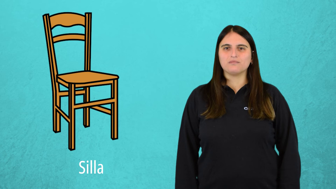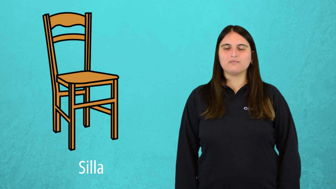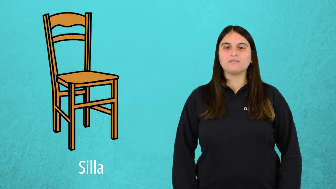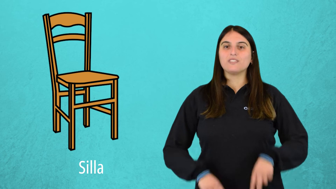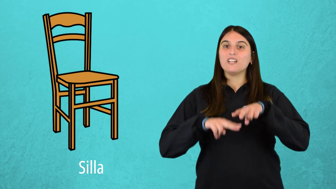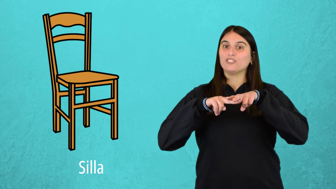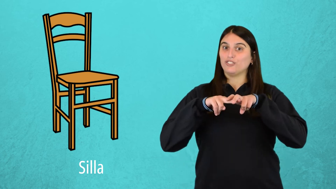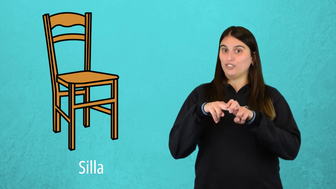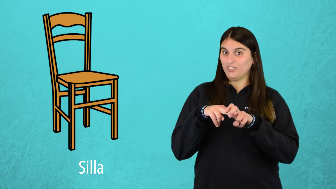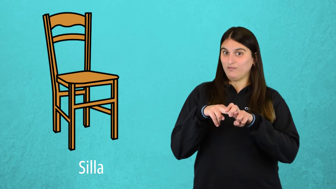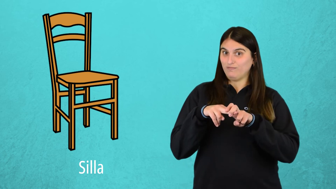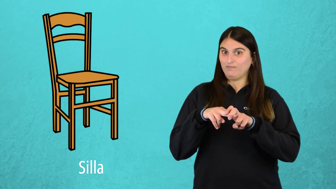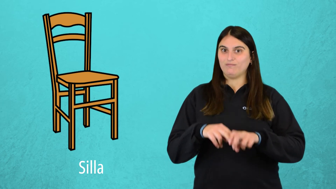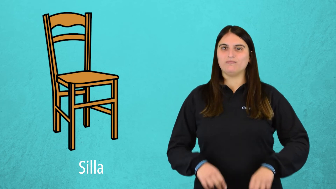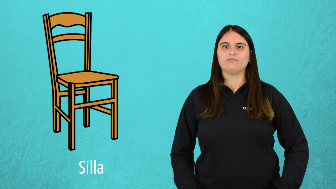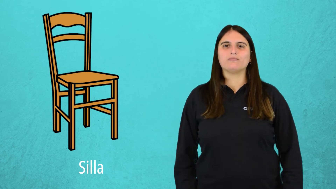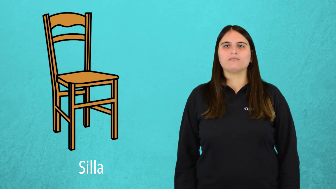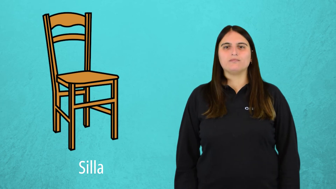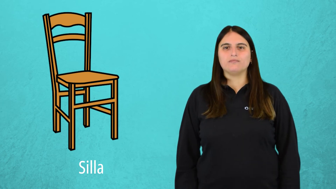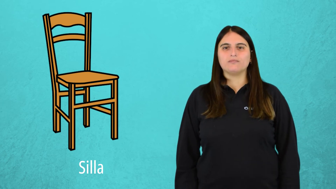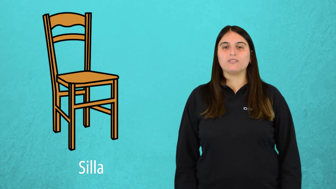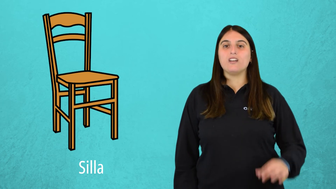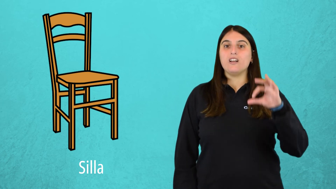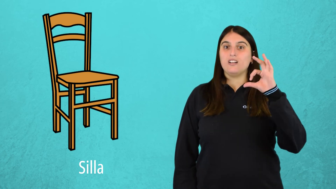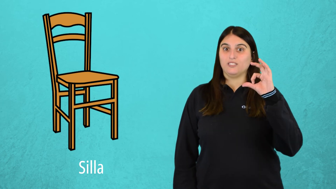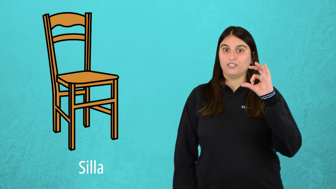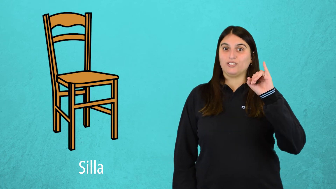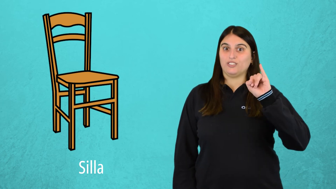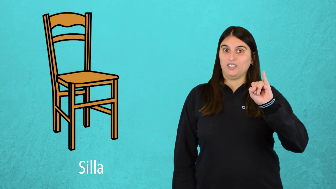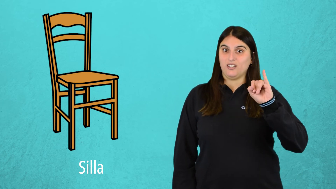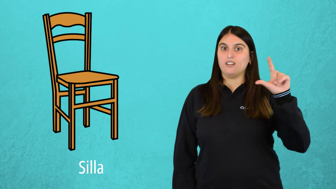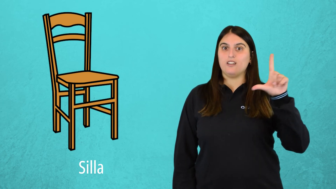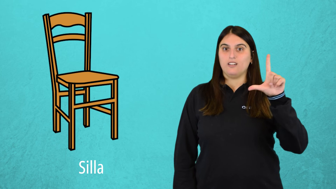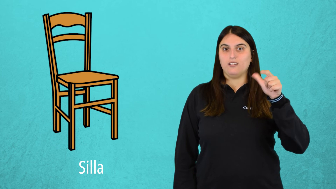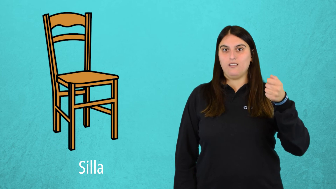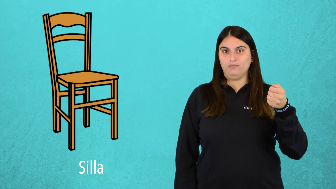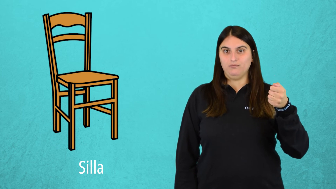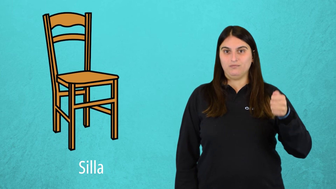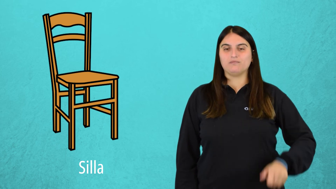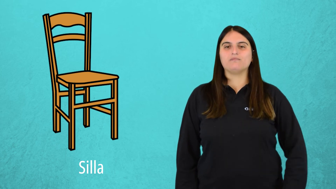Silla